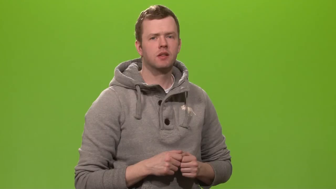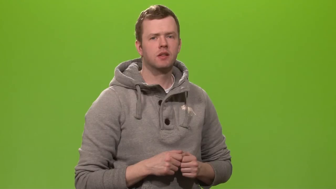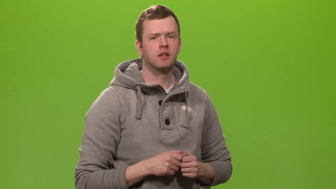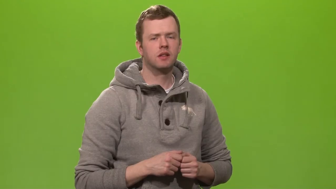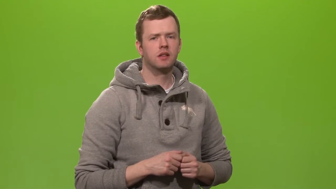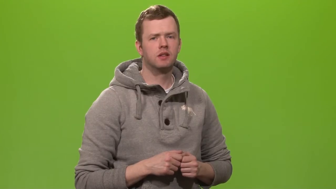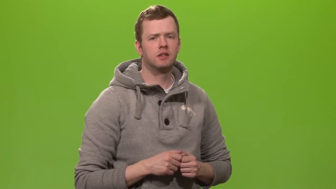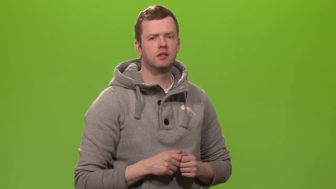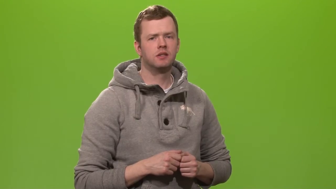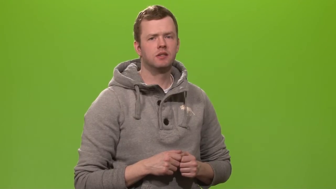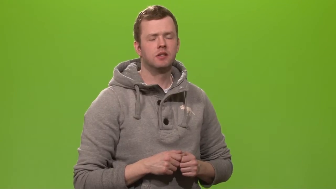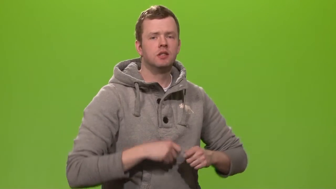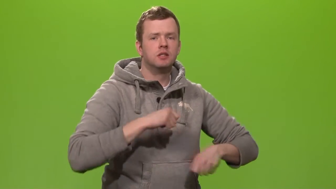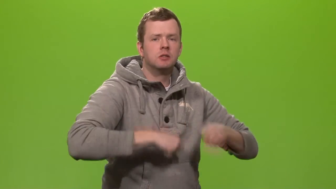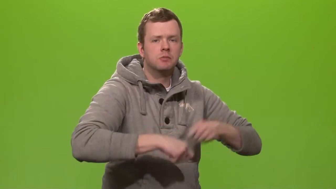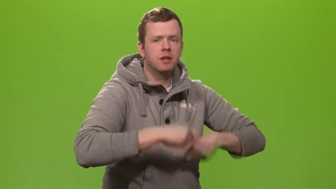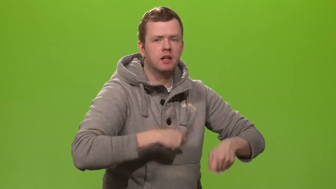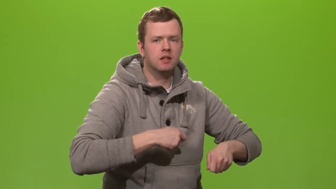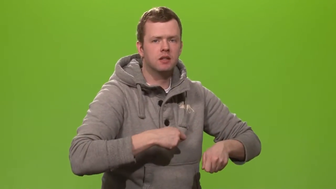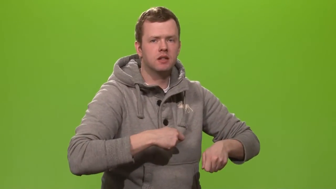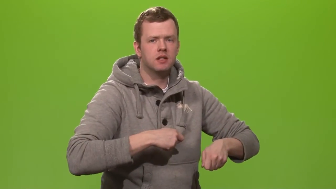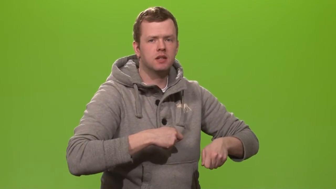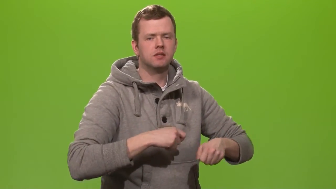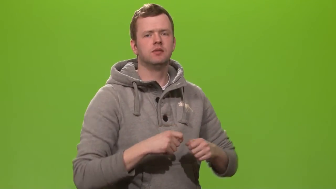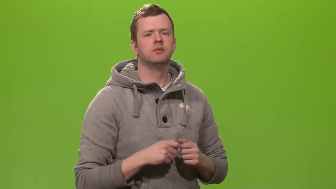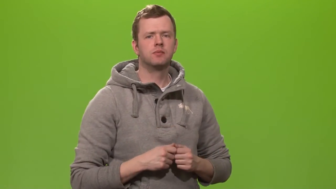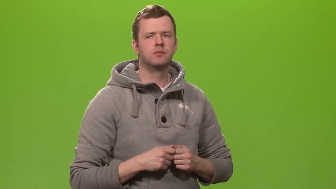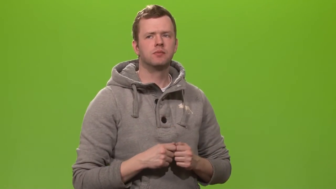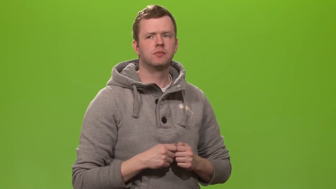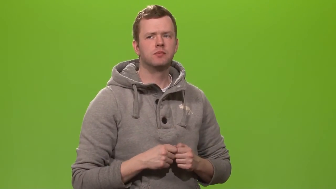Spinning